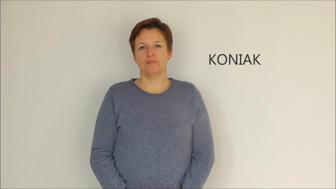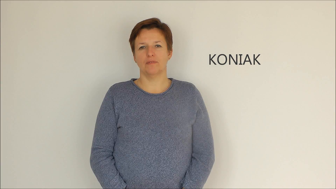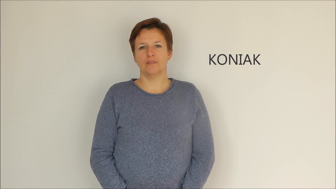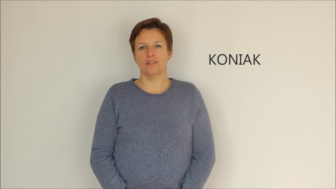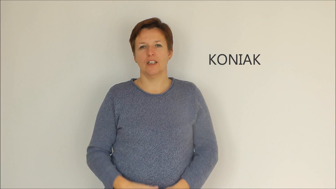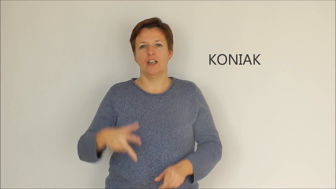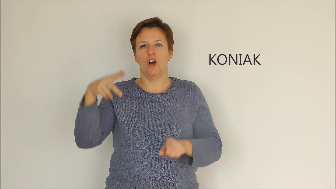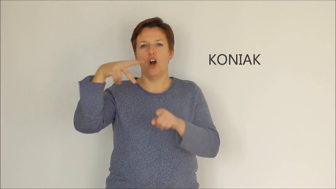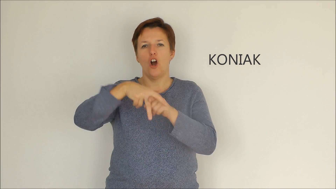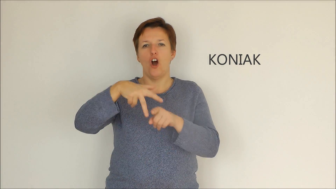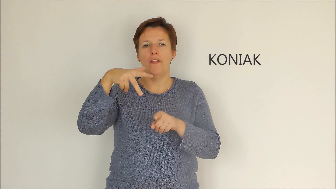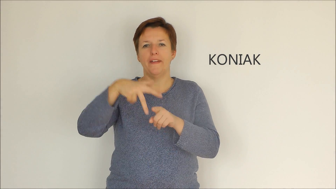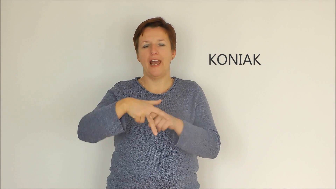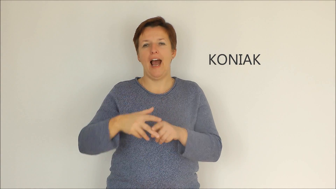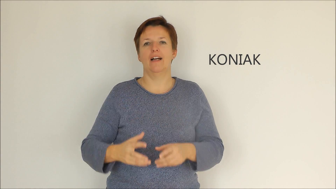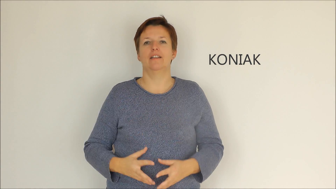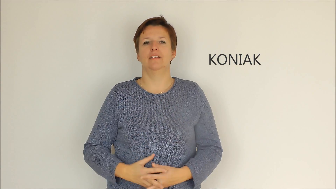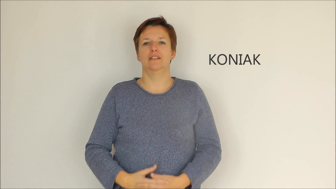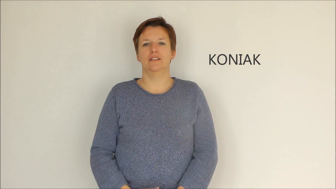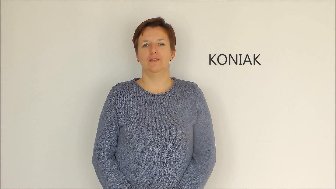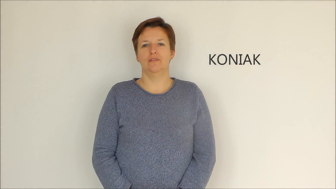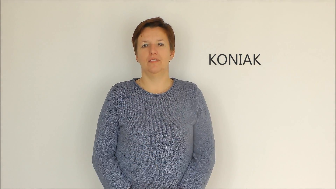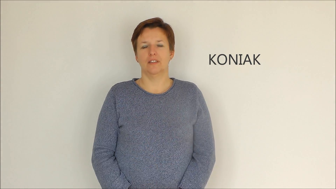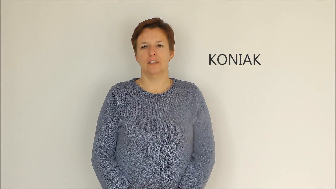KONIAK